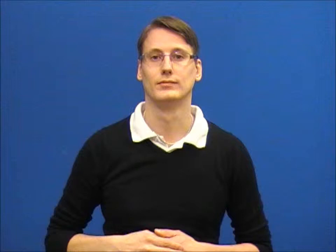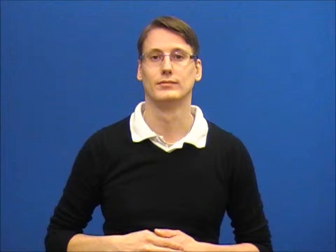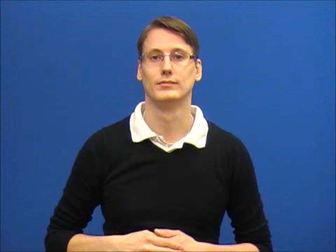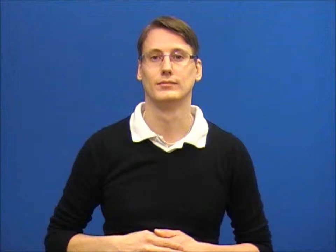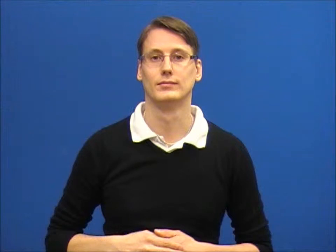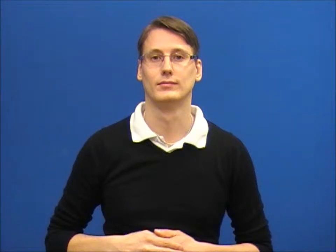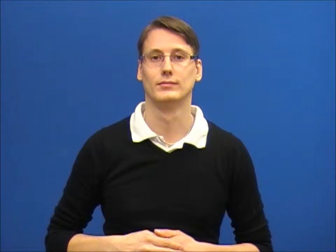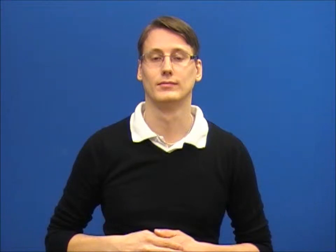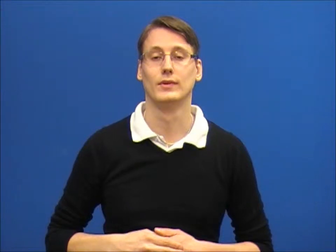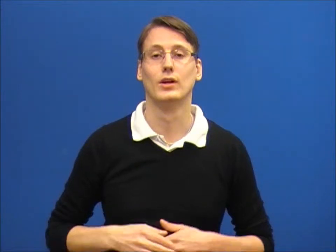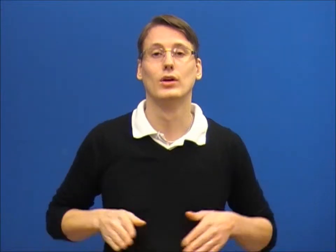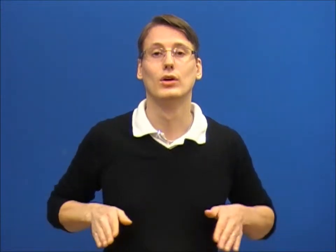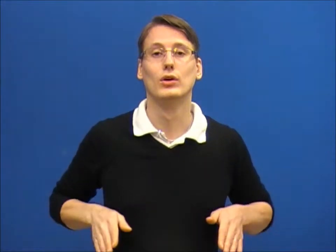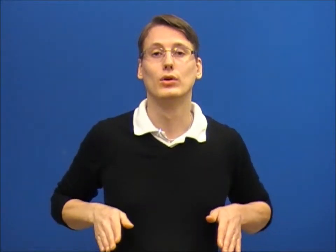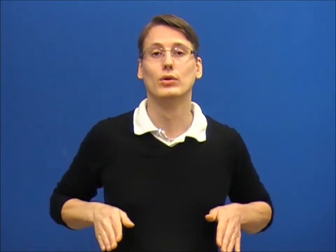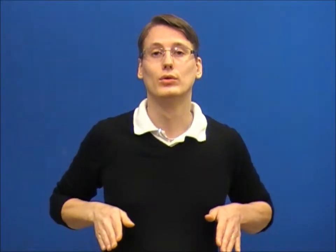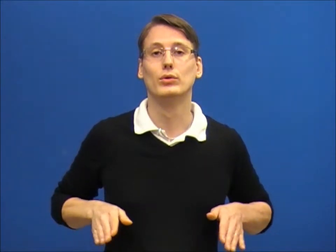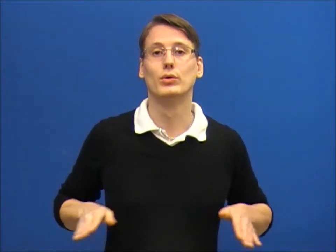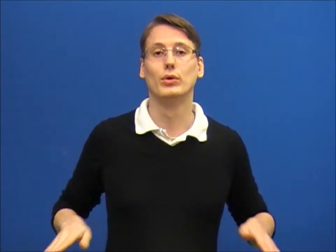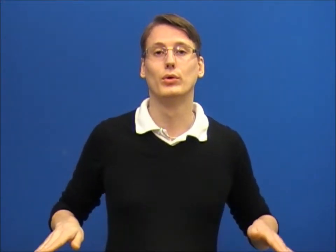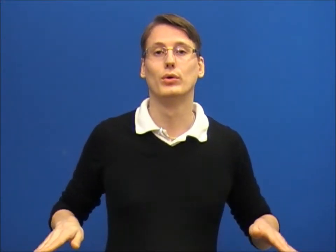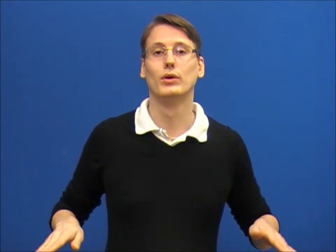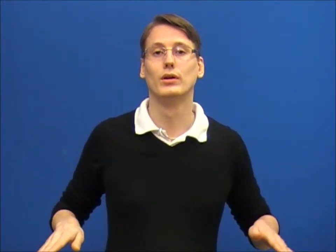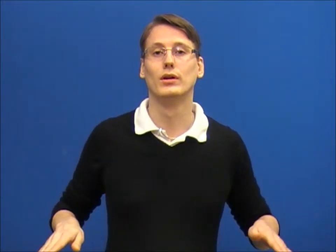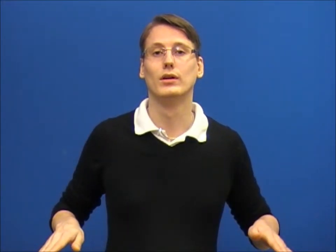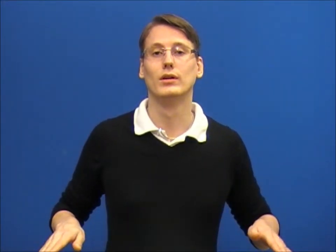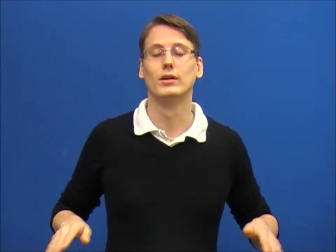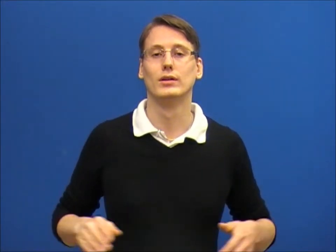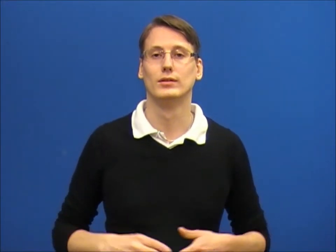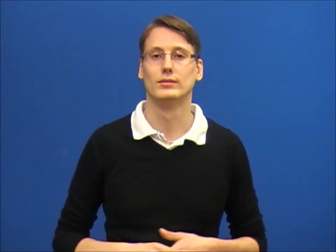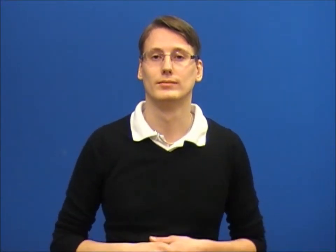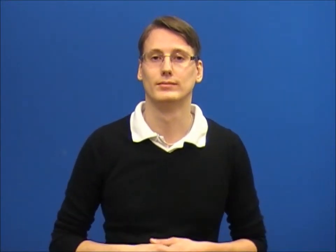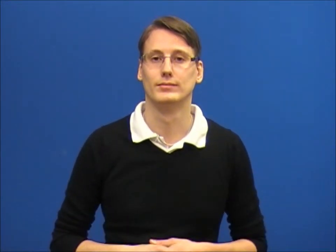KJOL